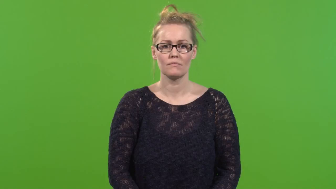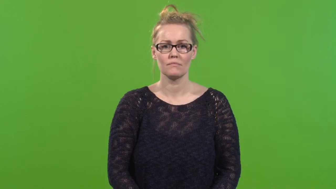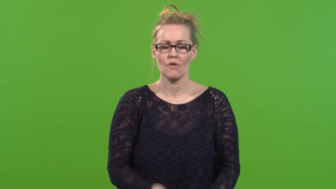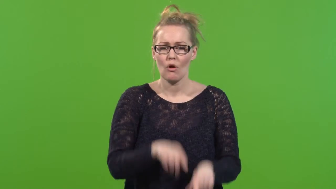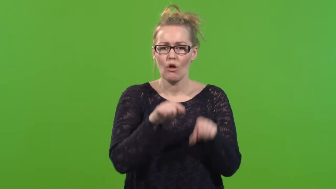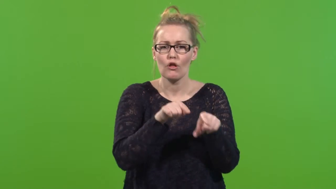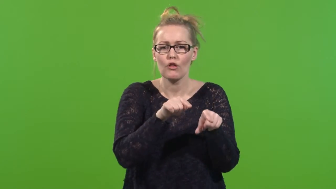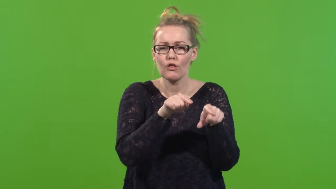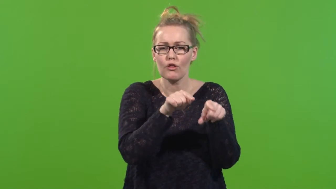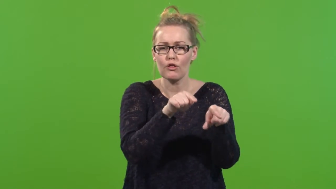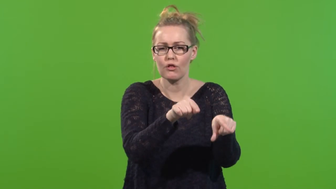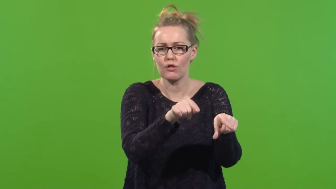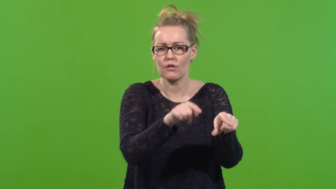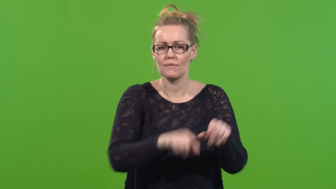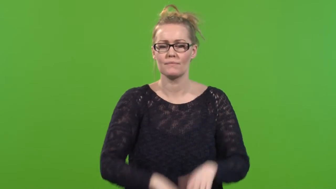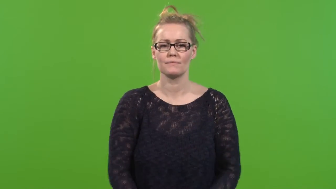Hrekkja